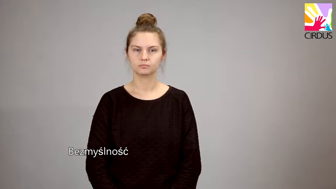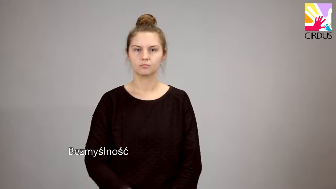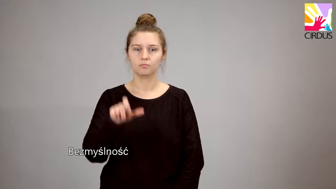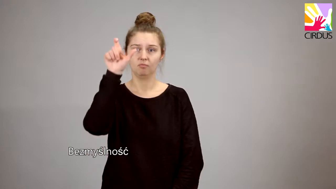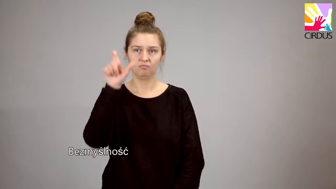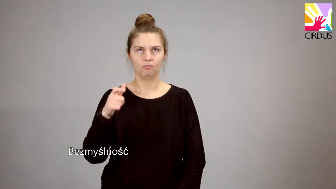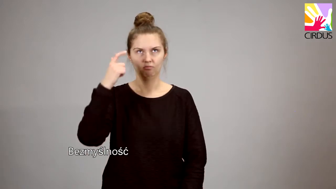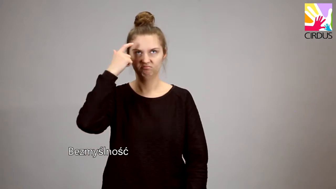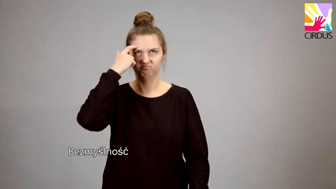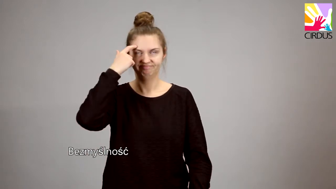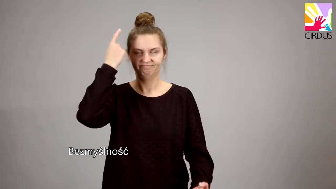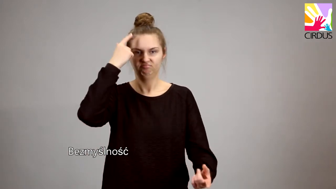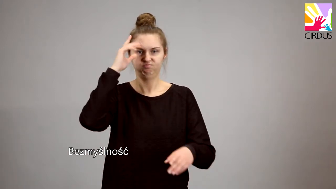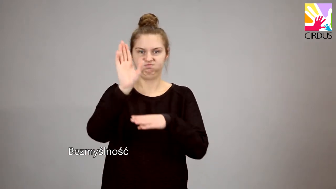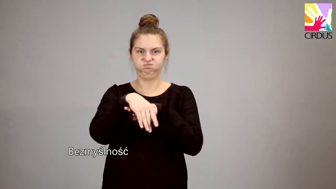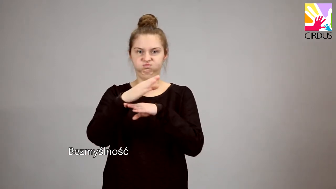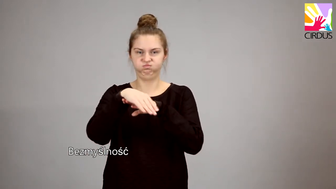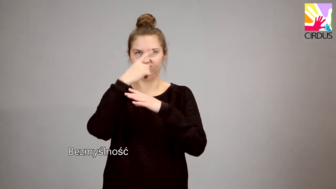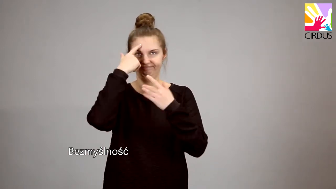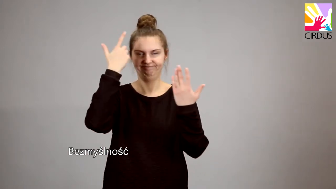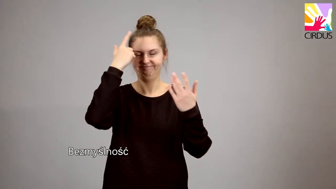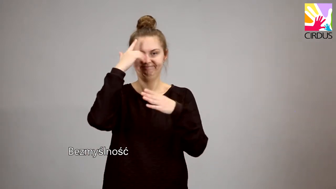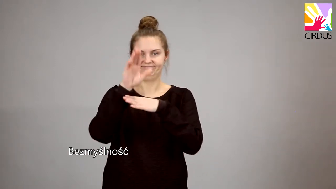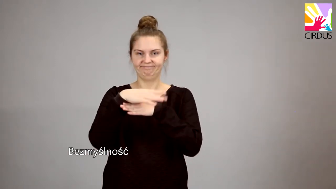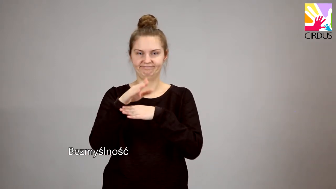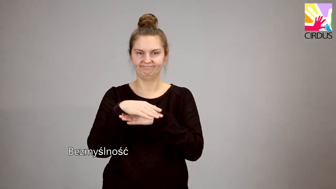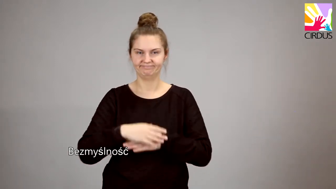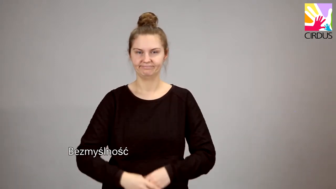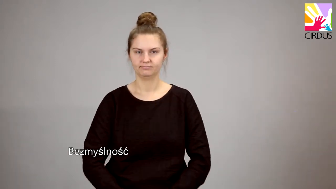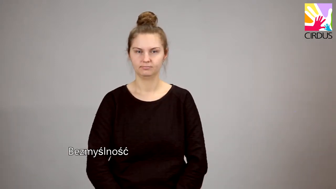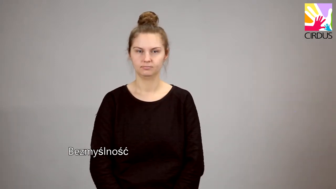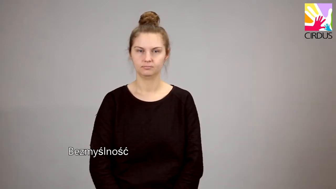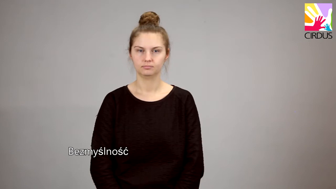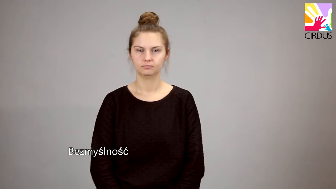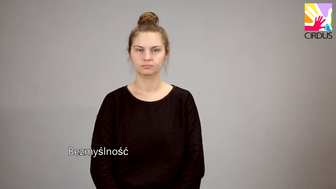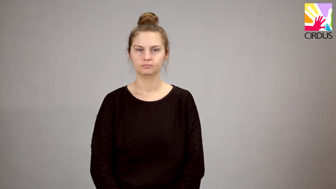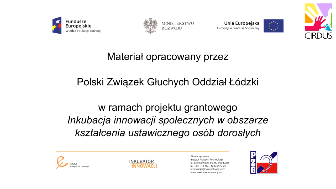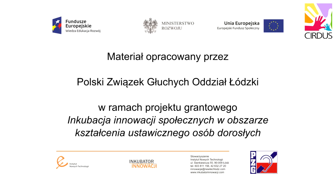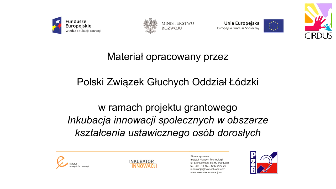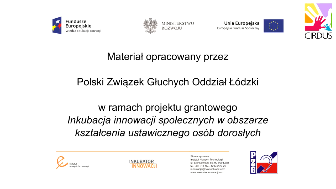Bezmyślność